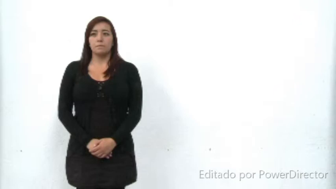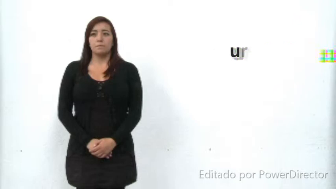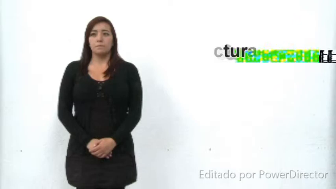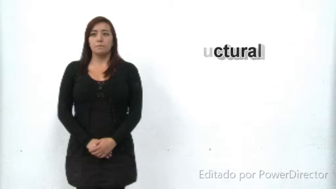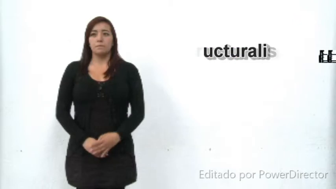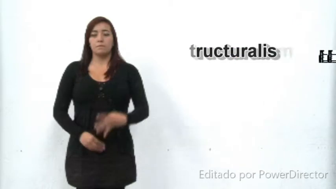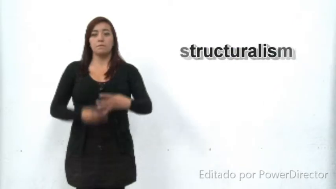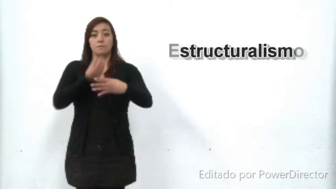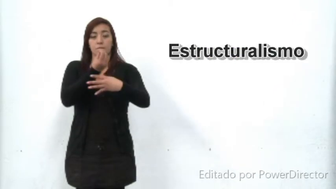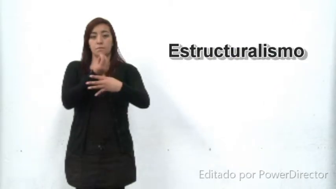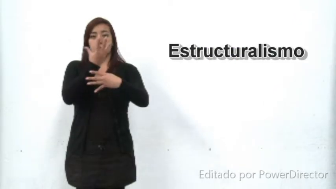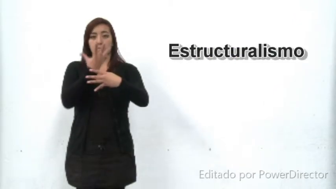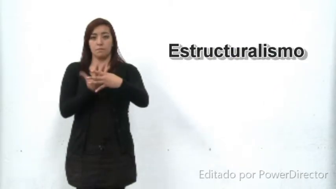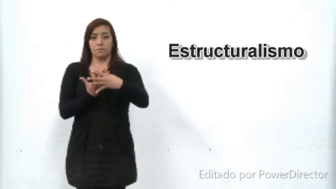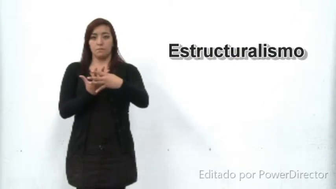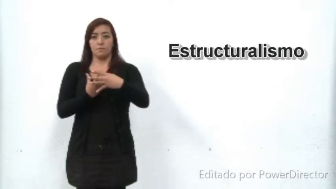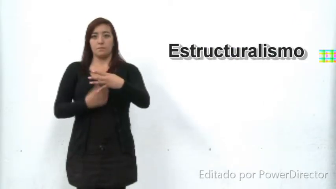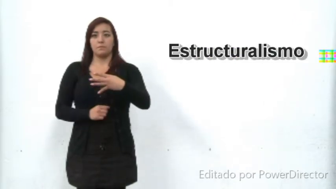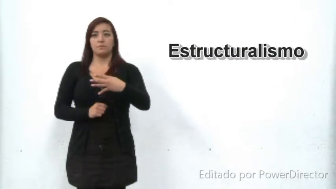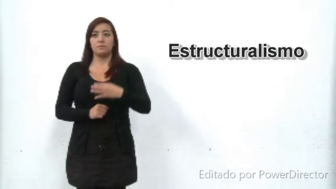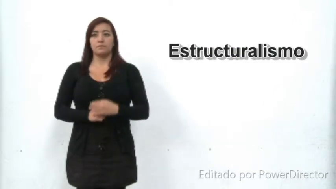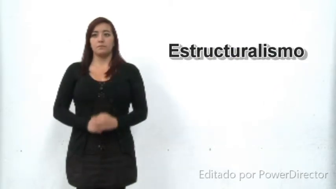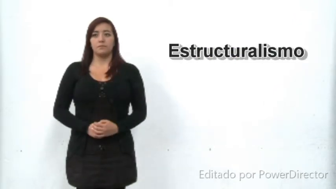Estructuralismo